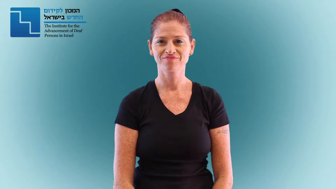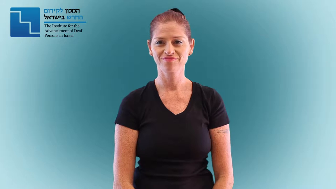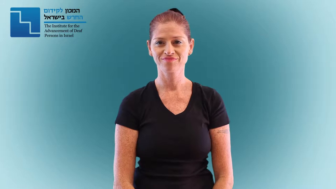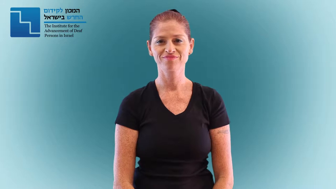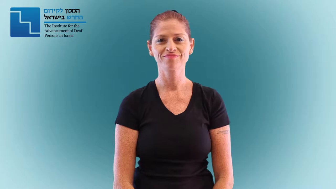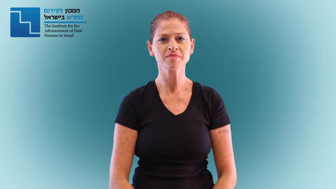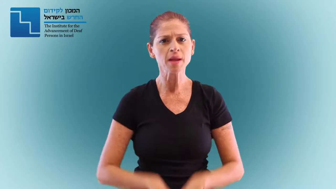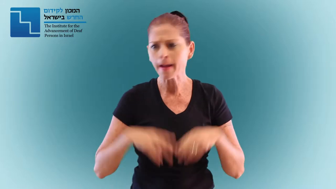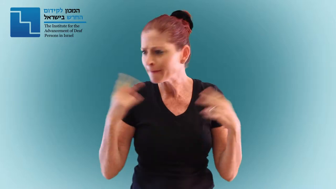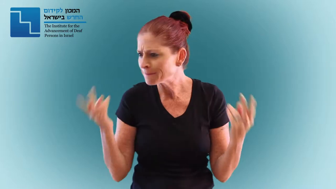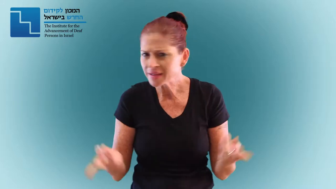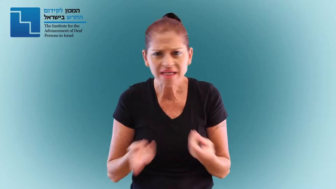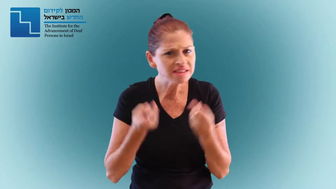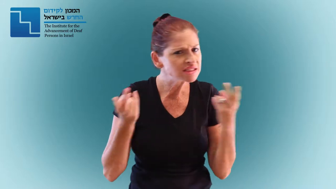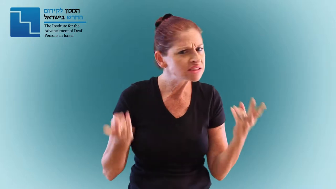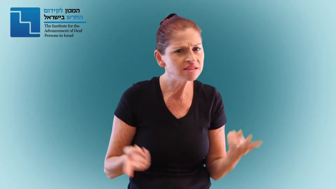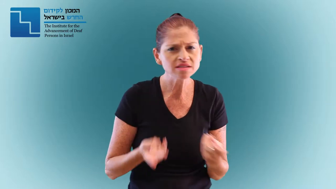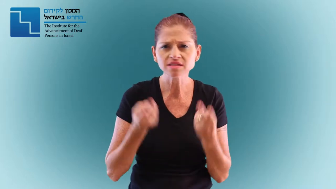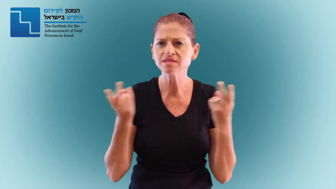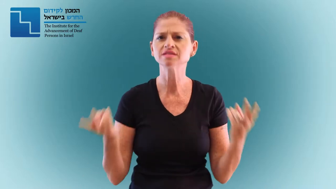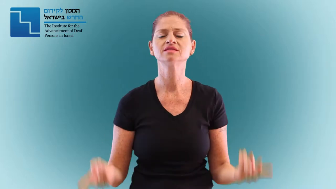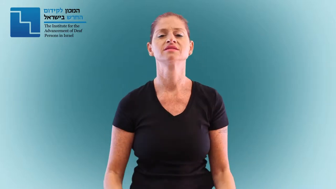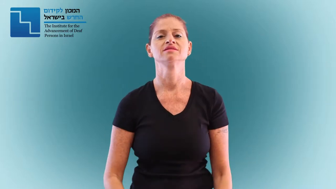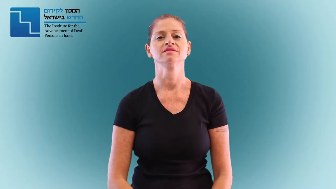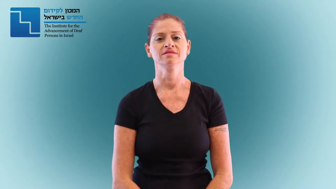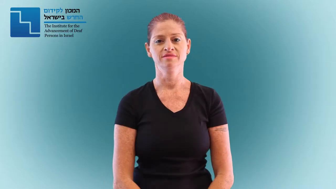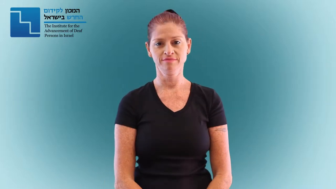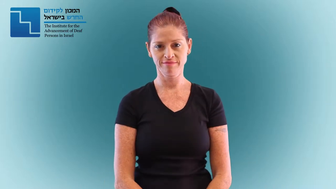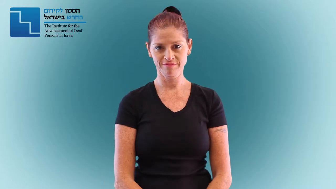לחפש